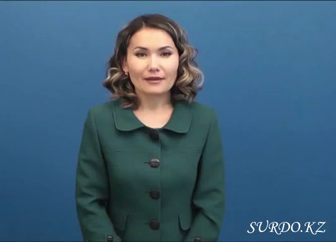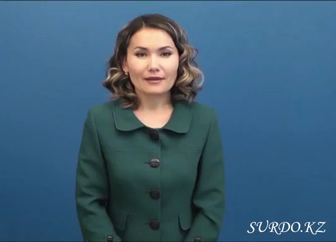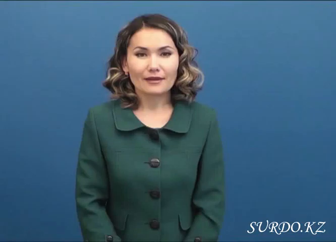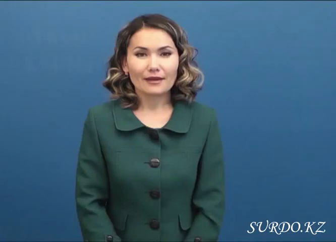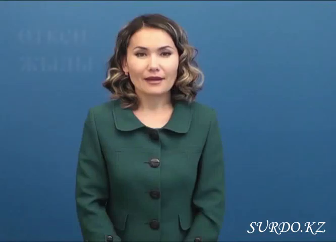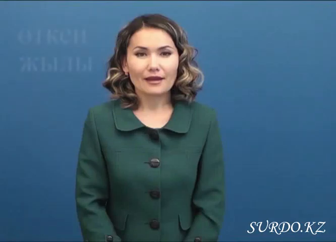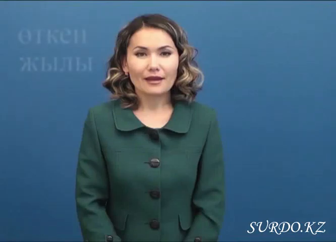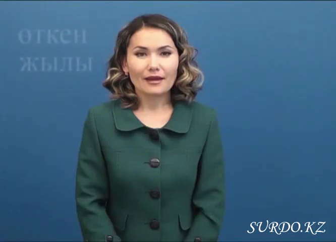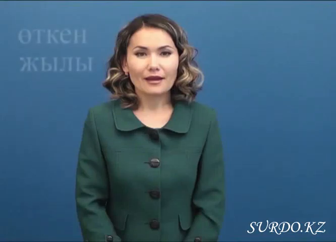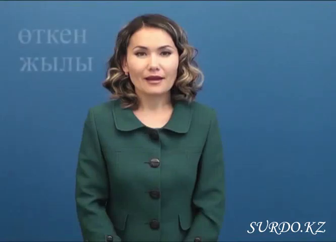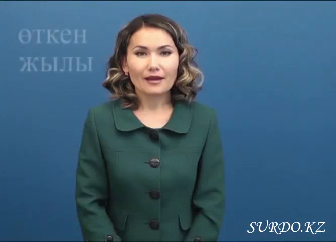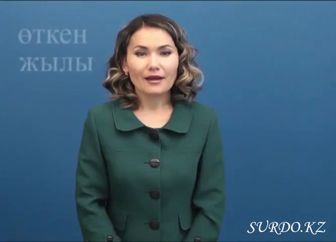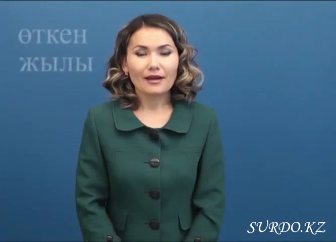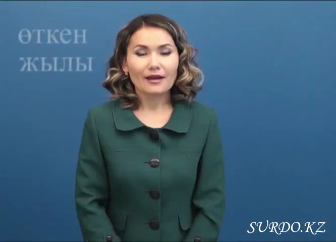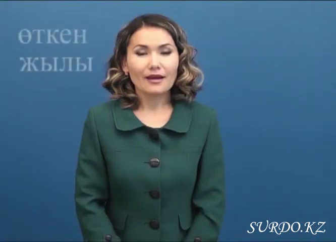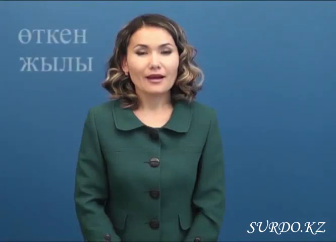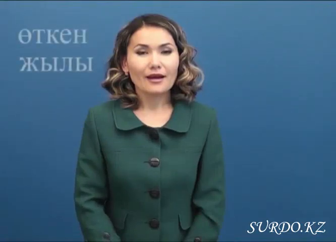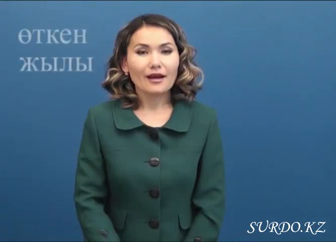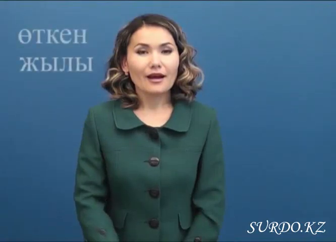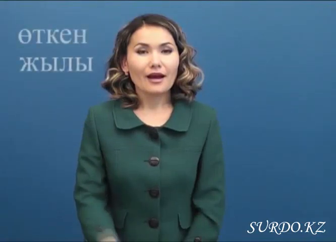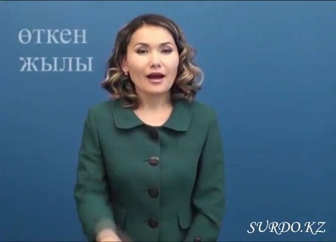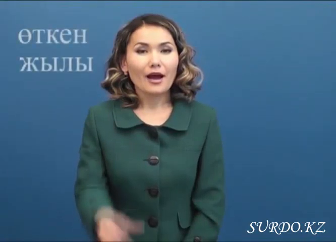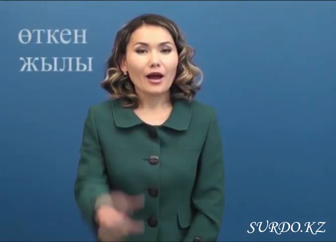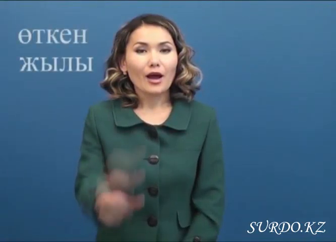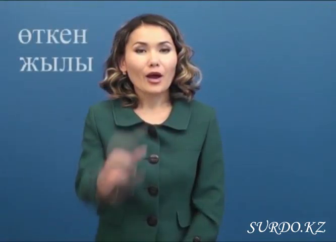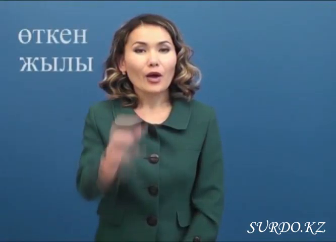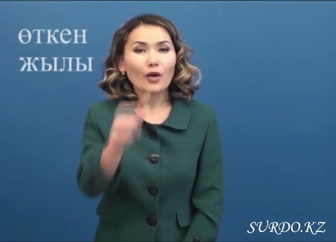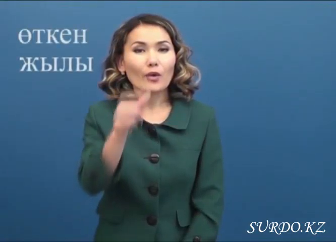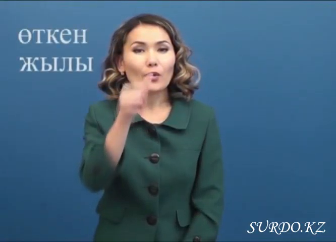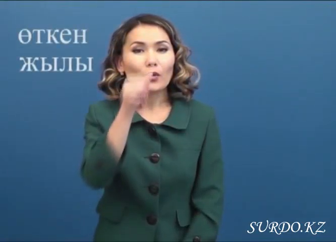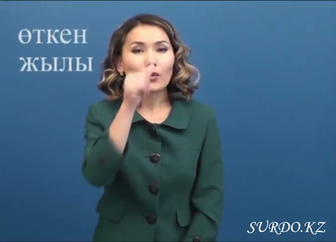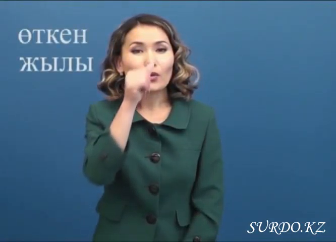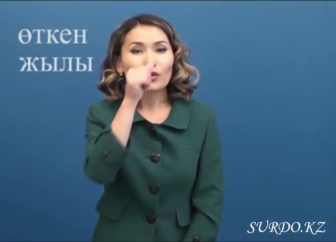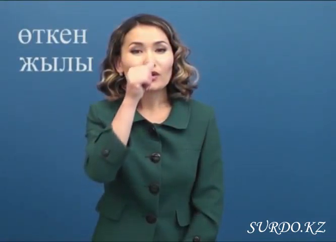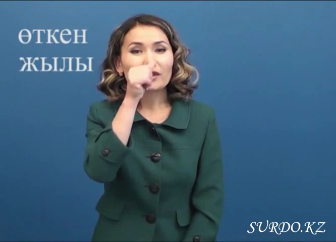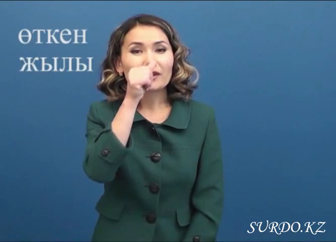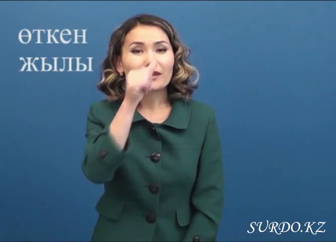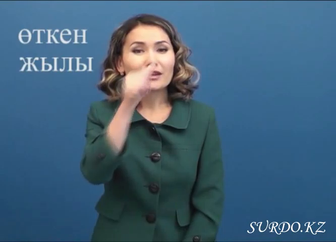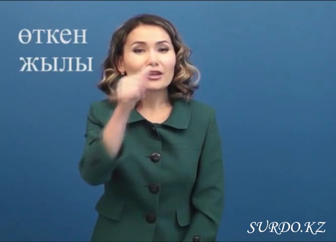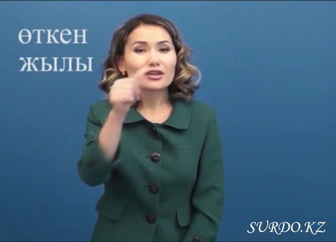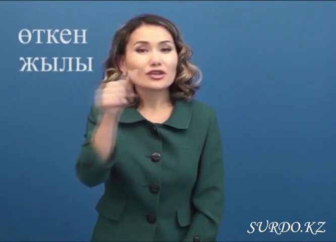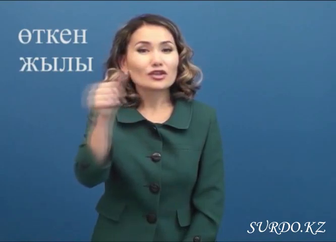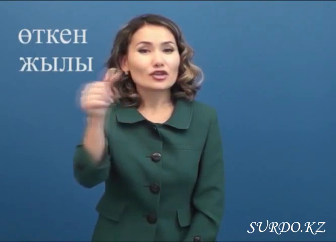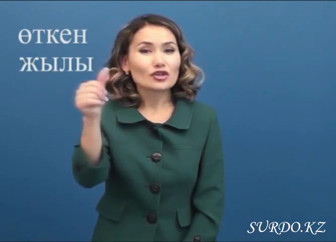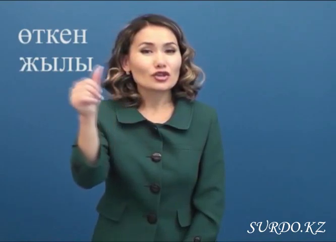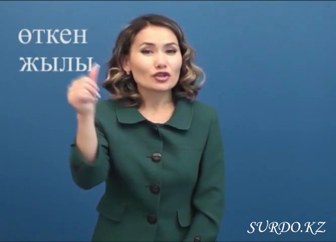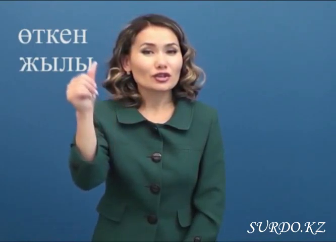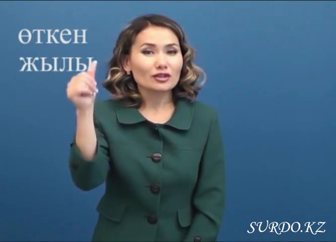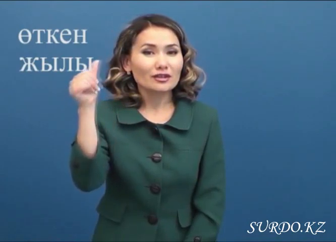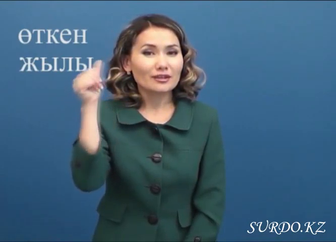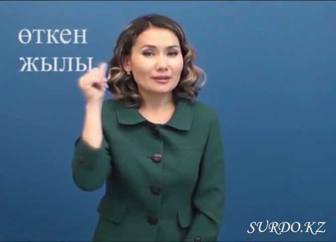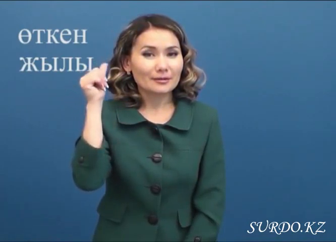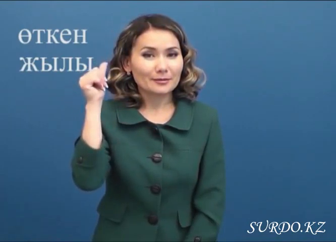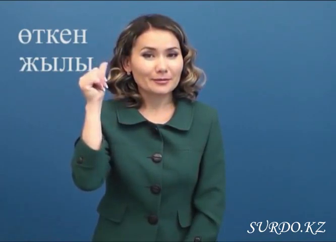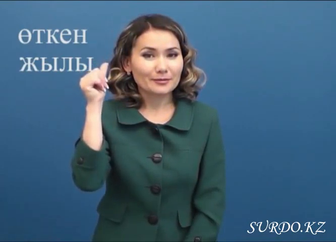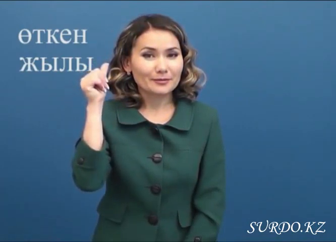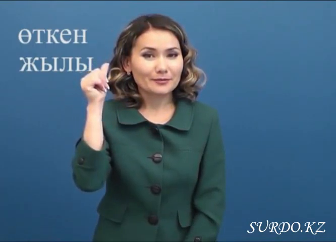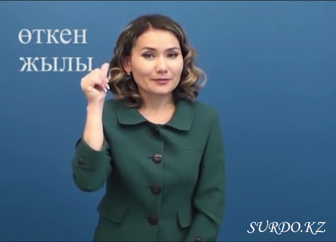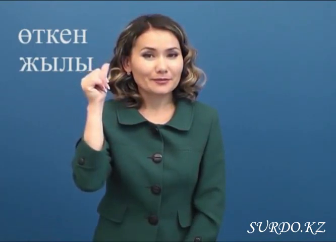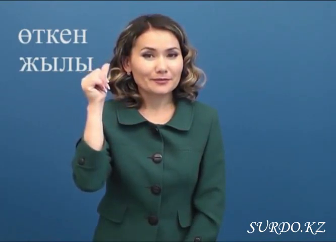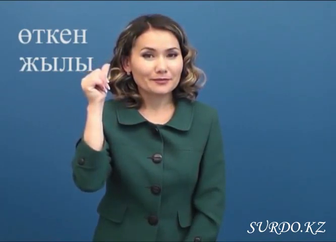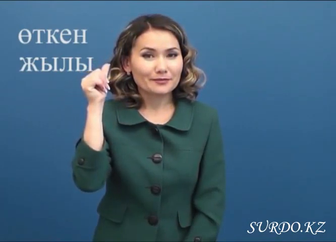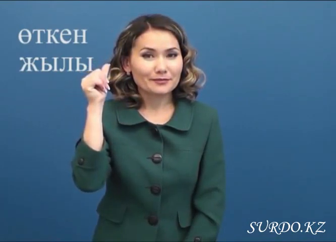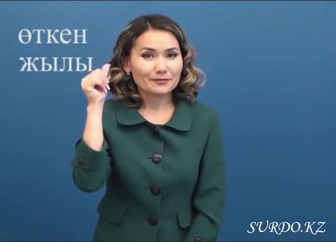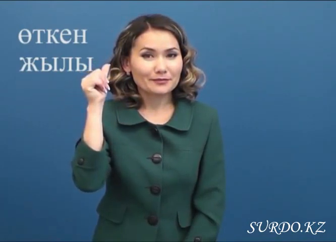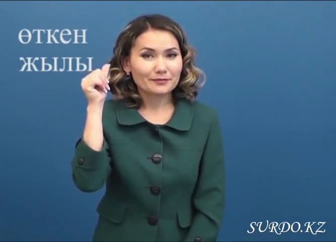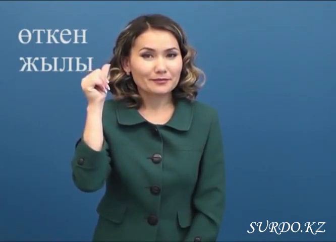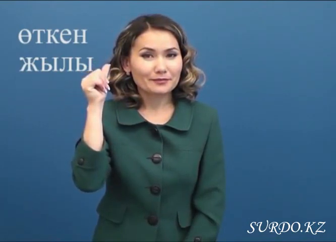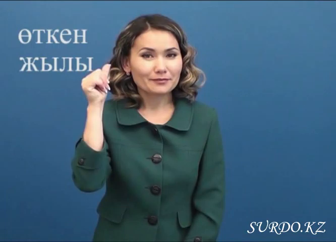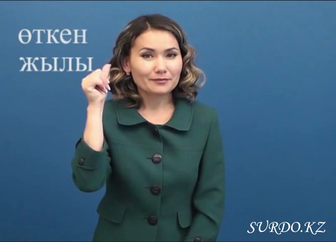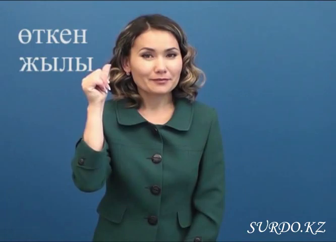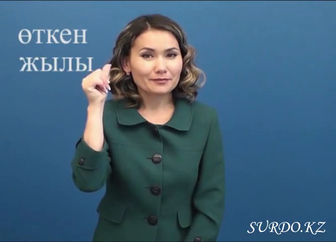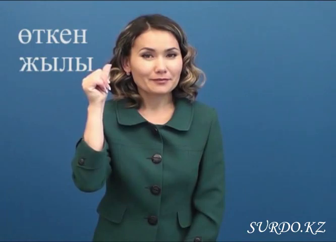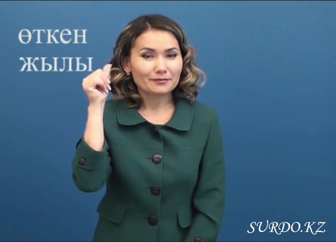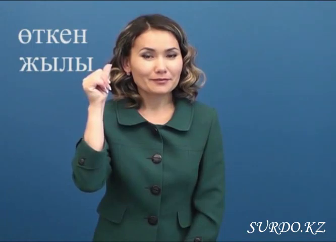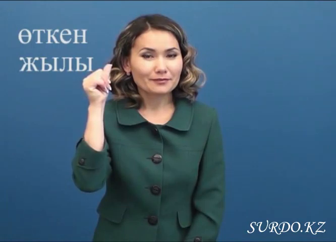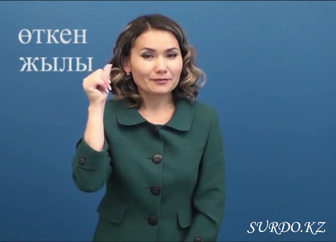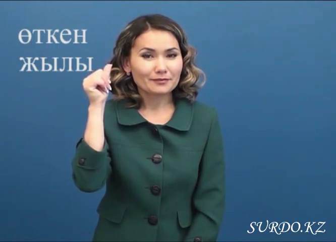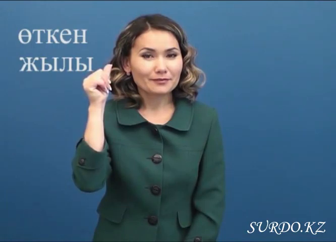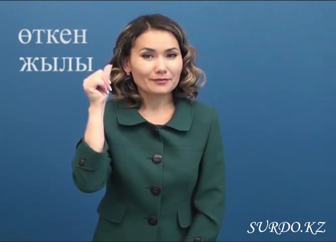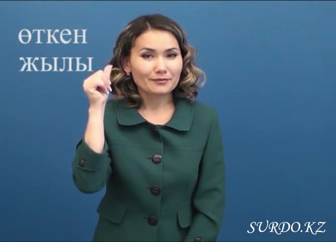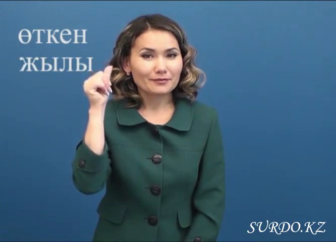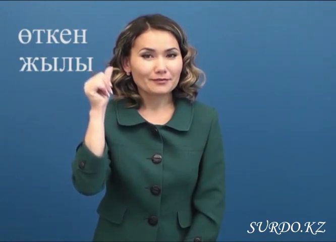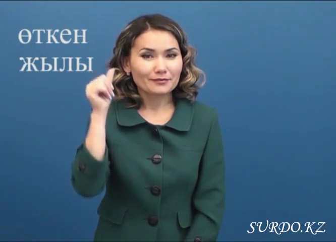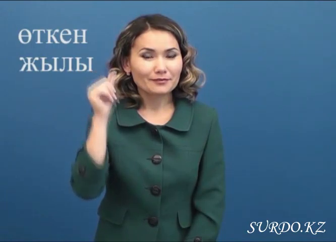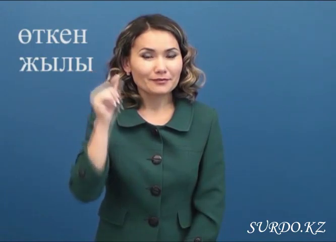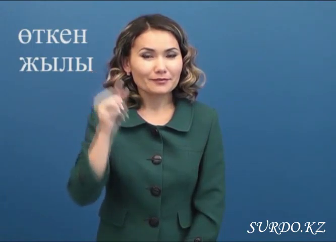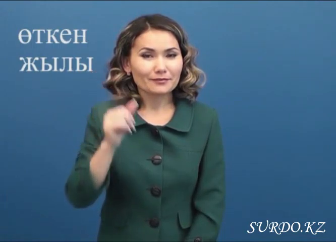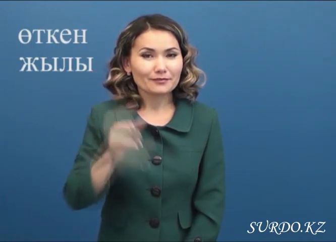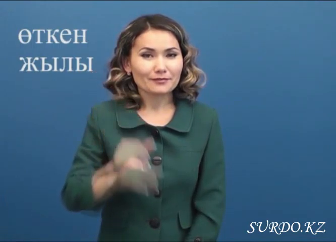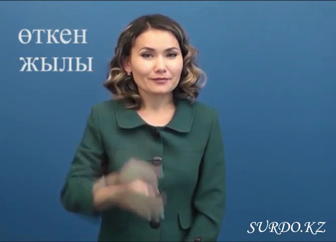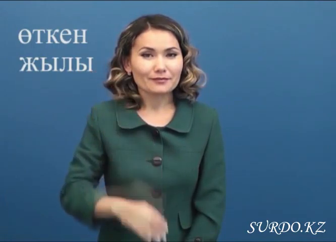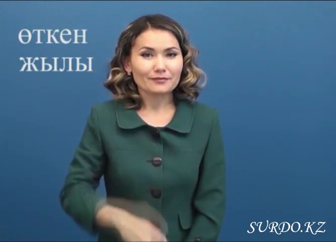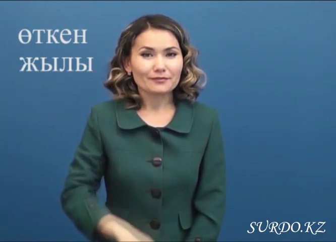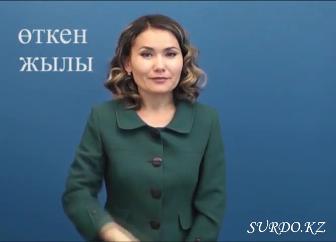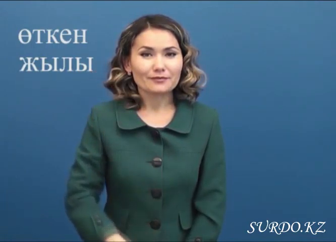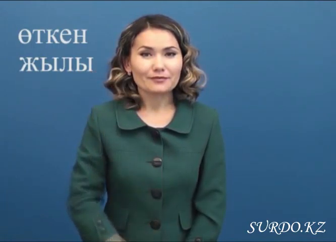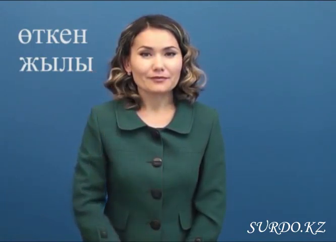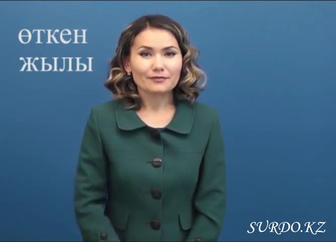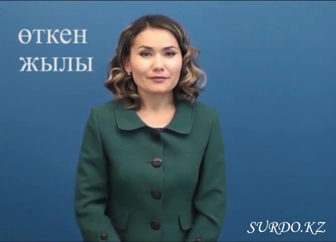Өткен жылы